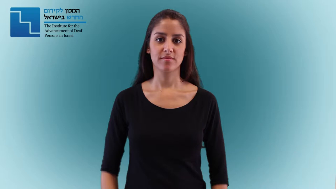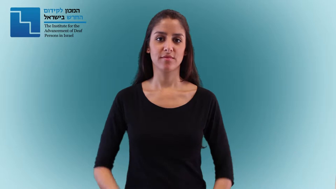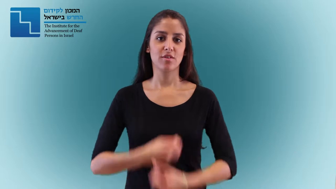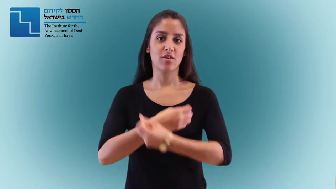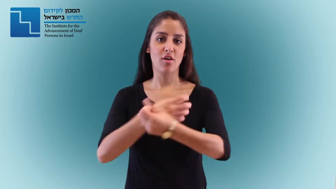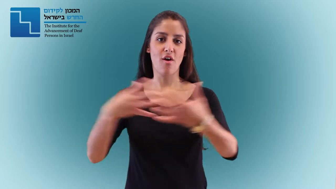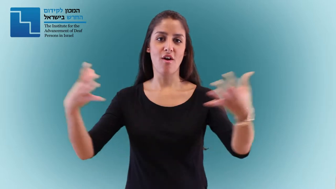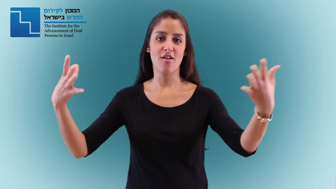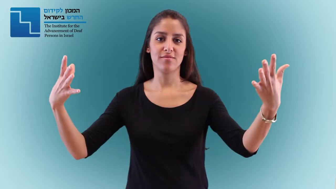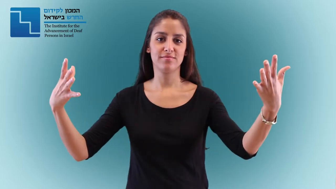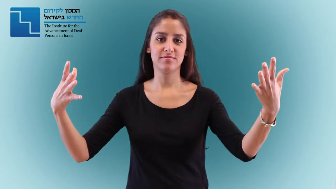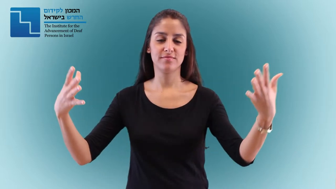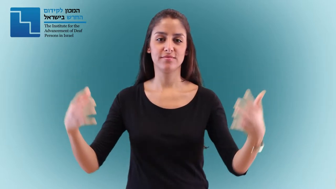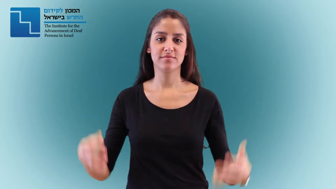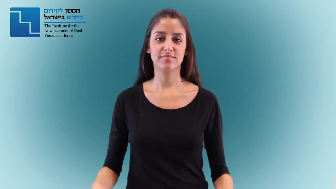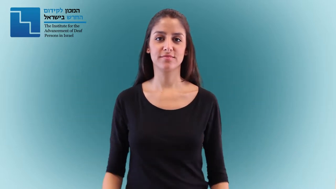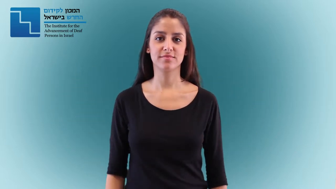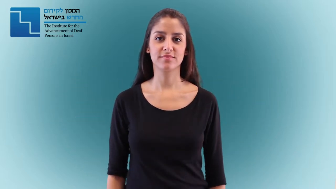אור